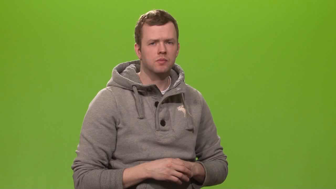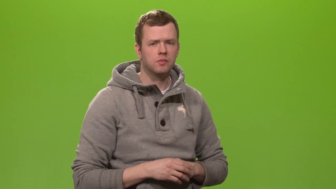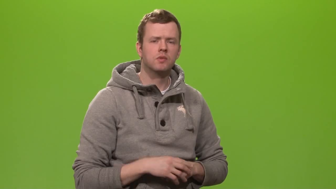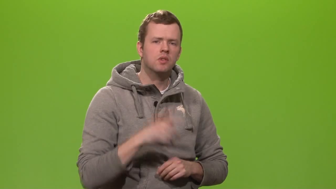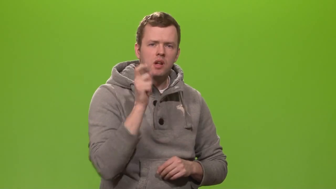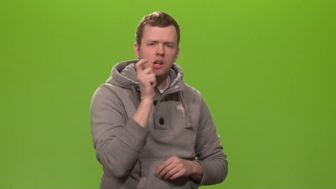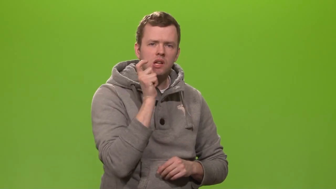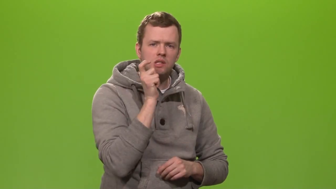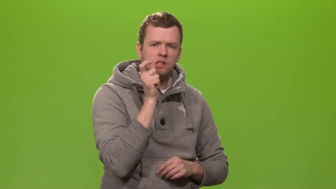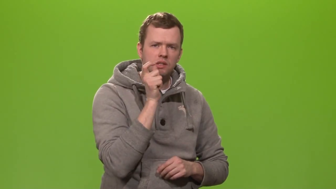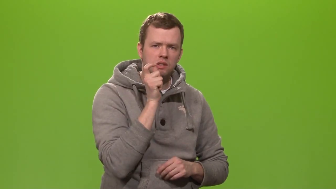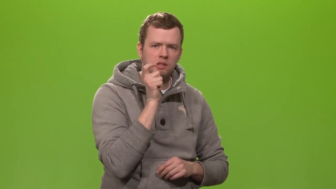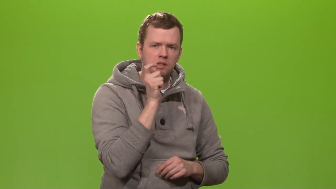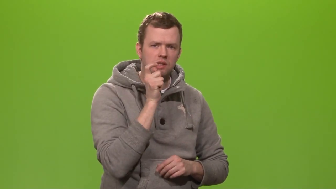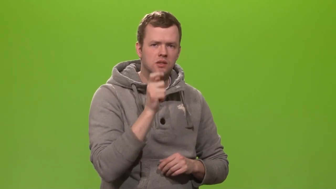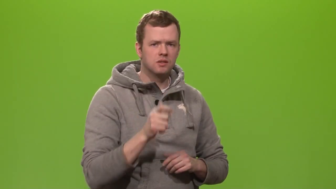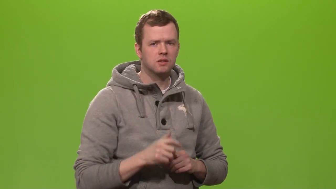Hass